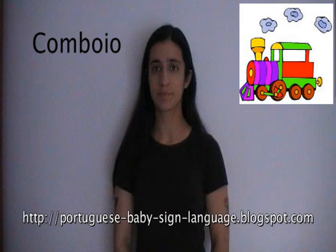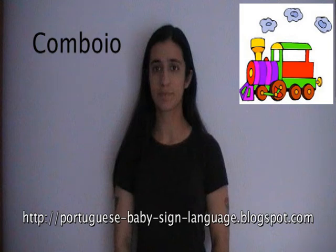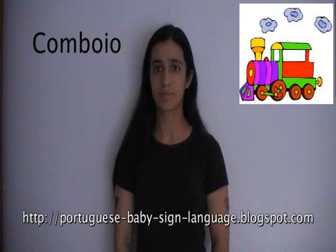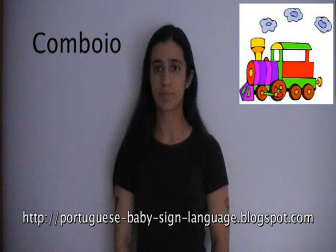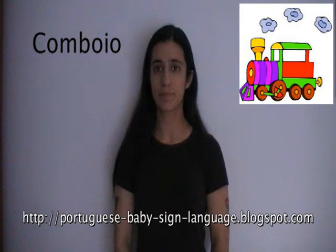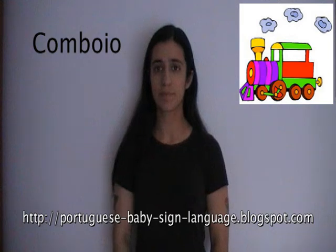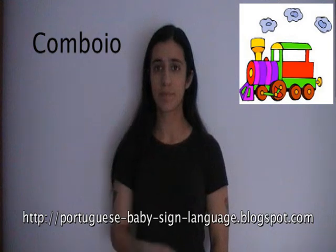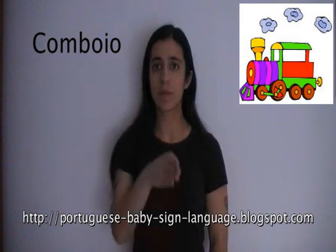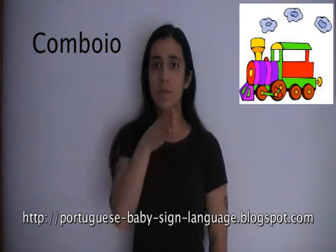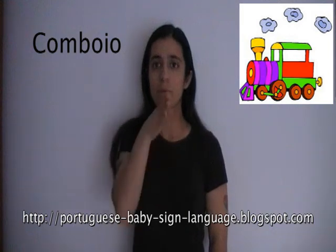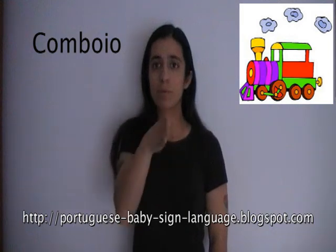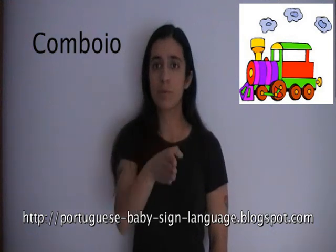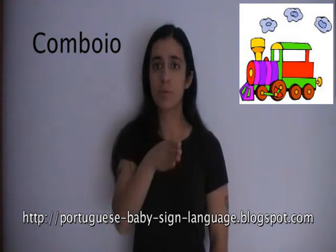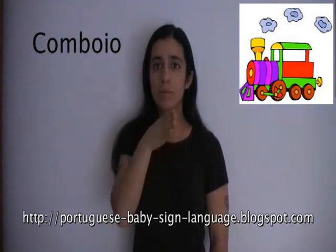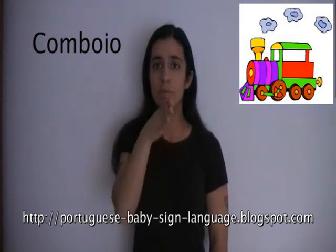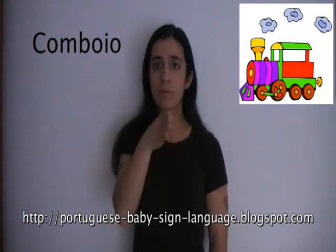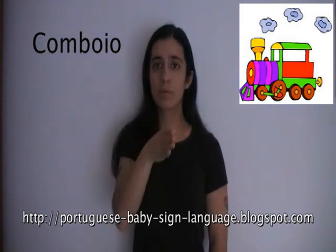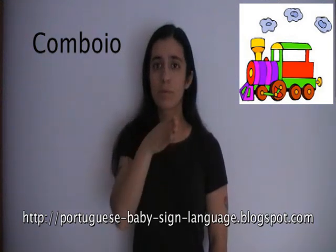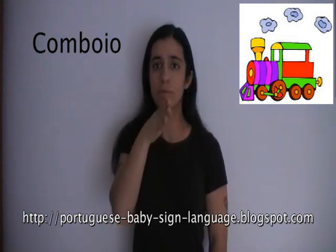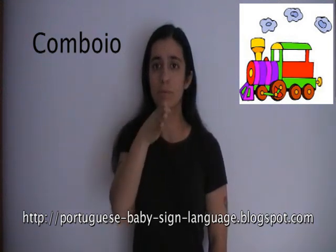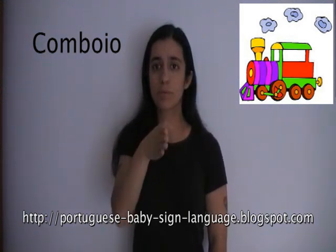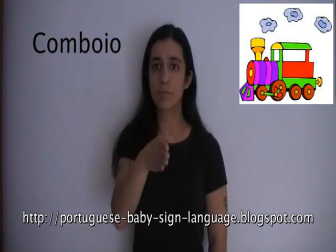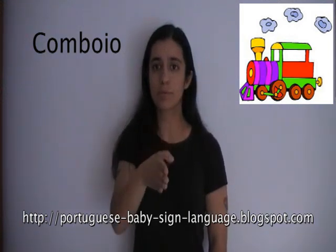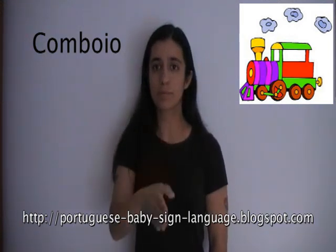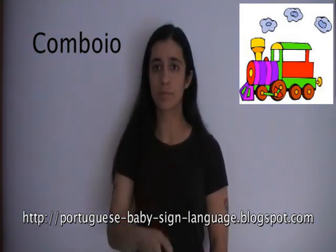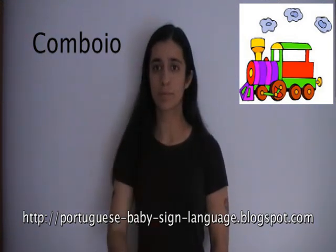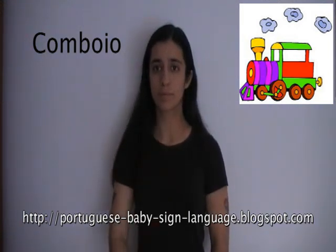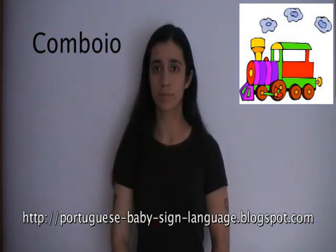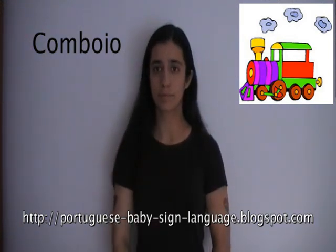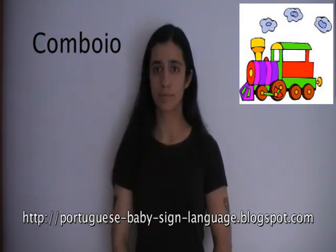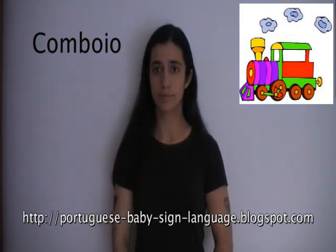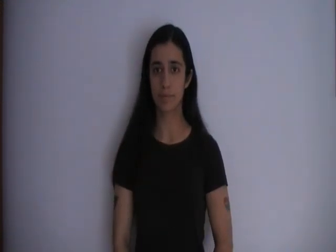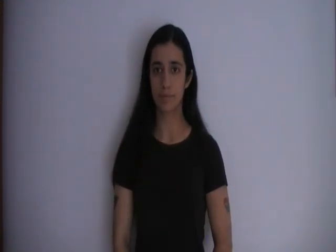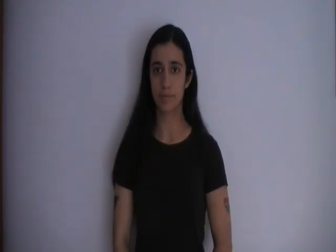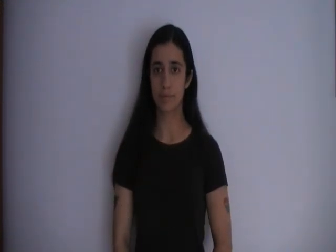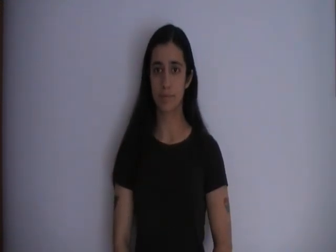comboio